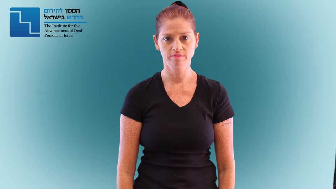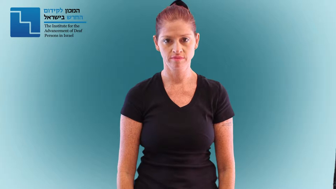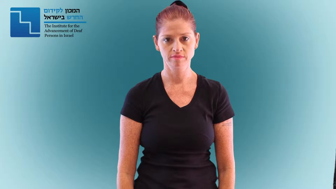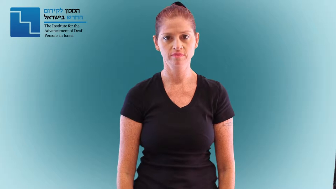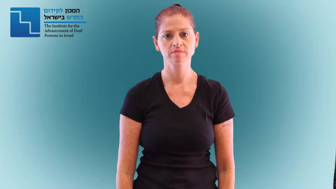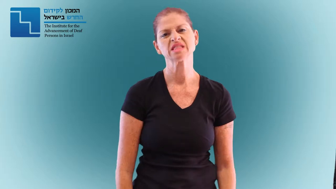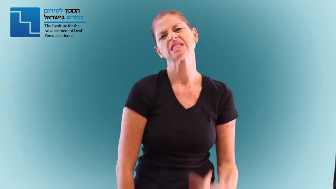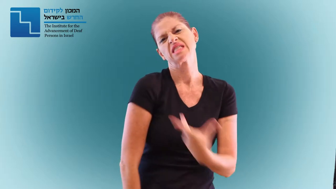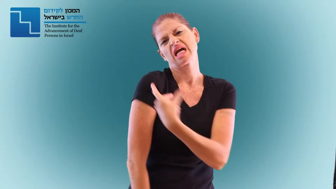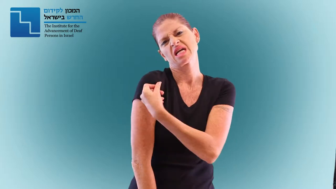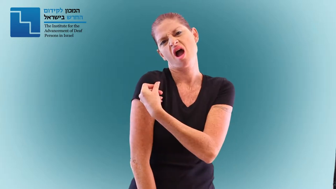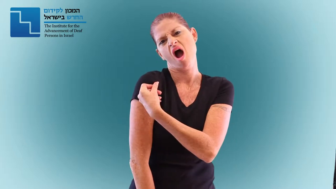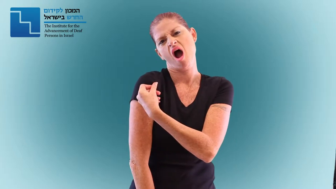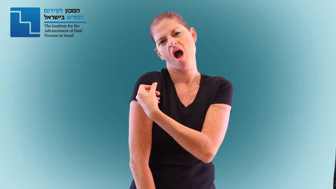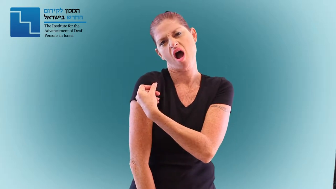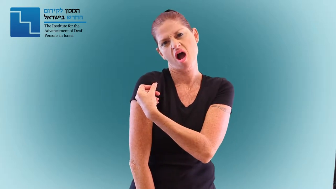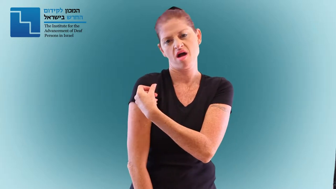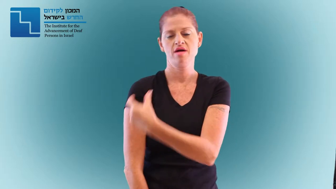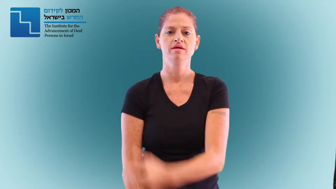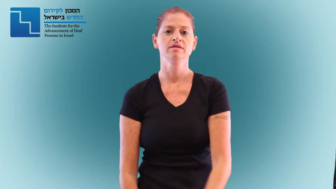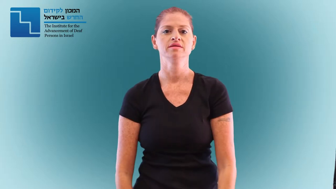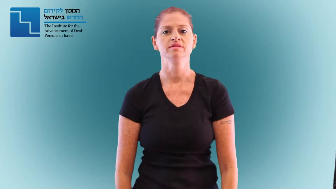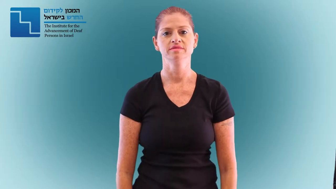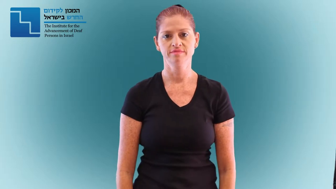זריקה